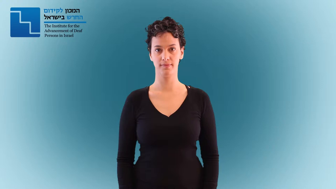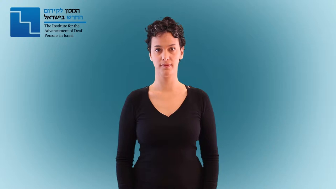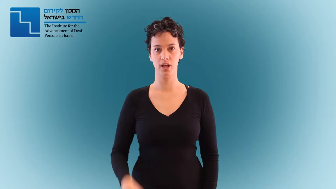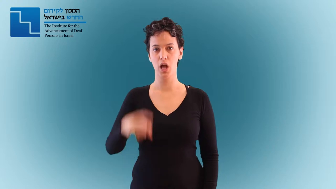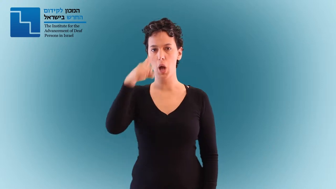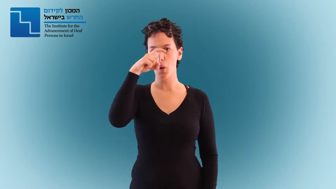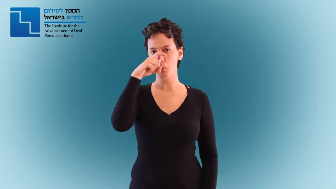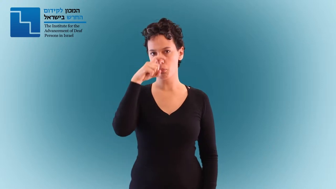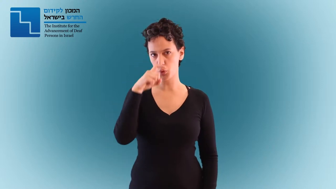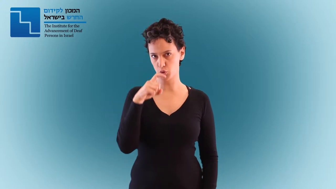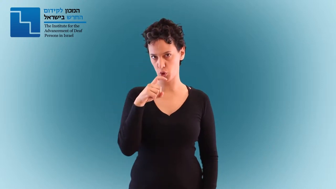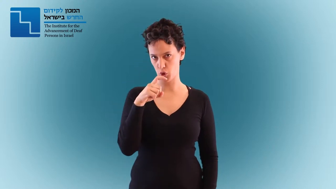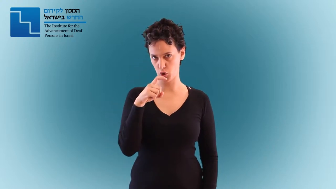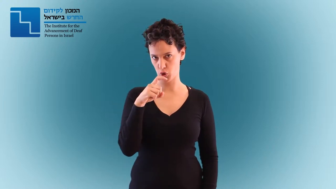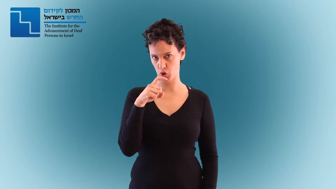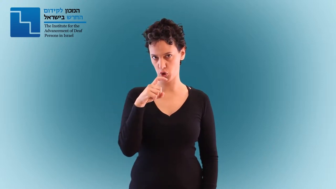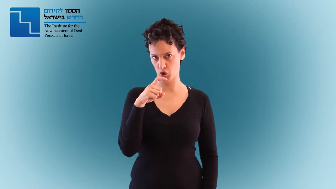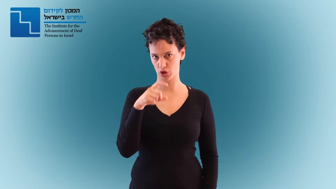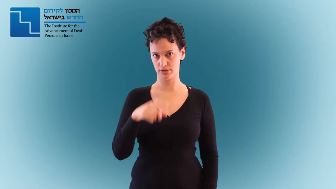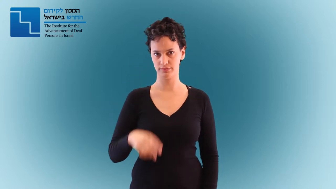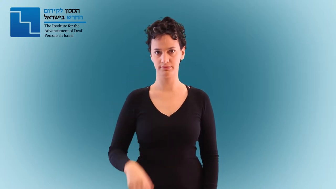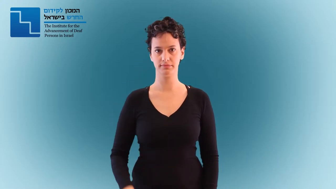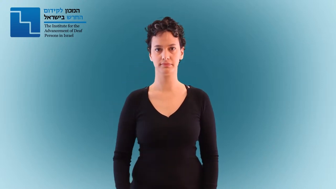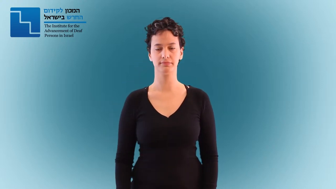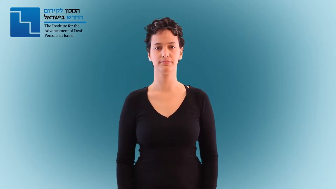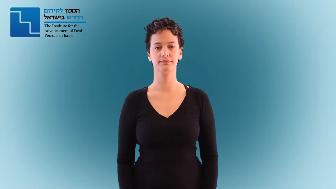ברוטו